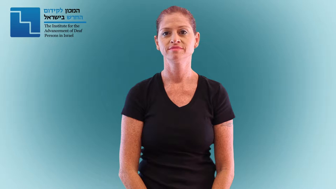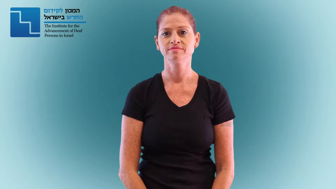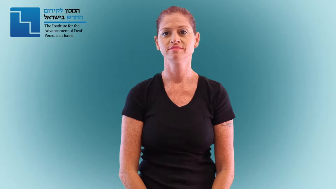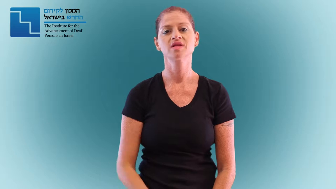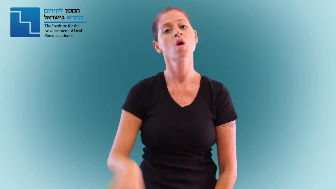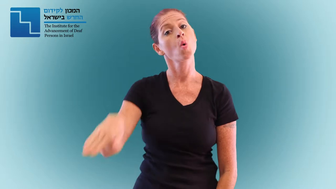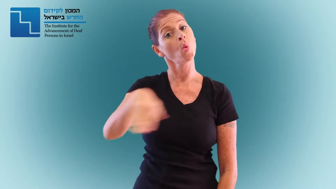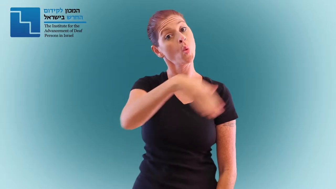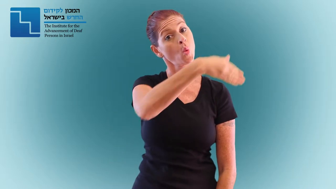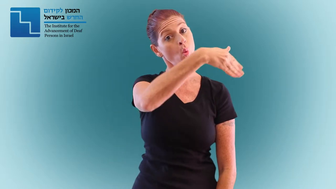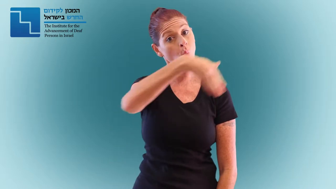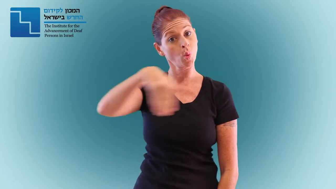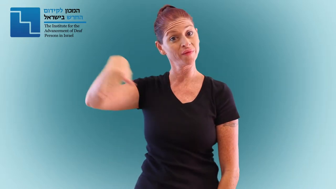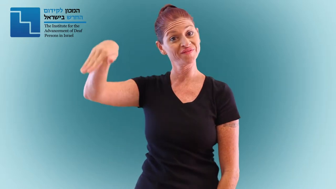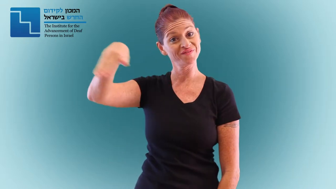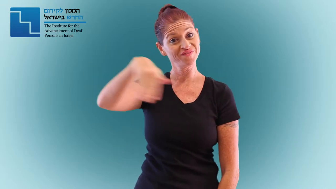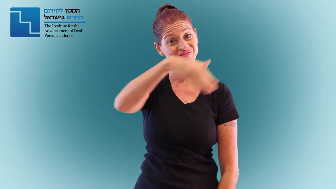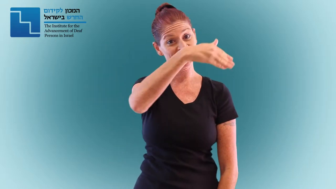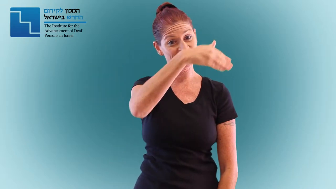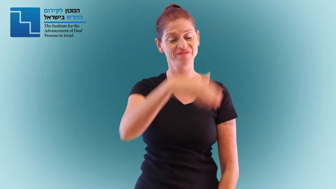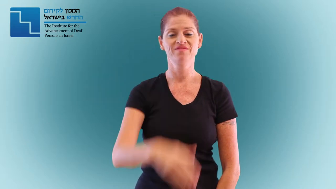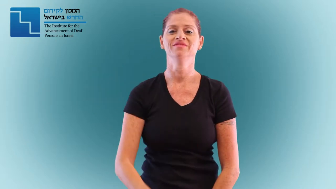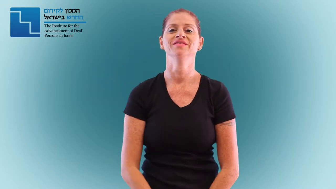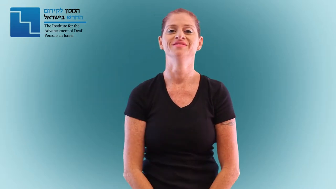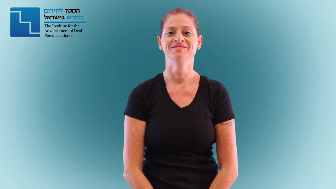רחוב